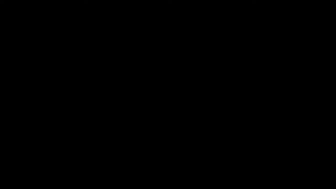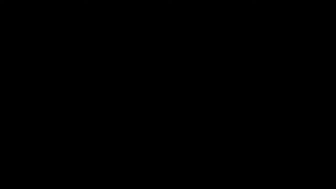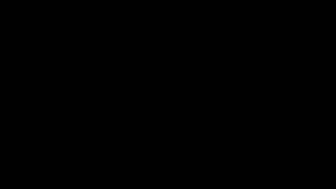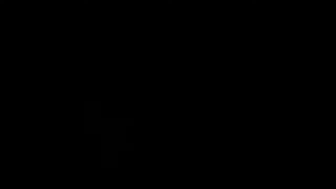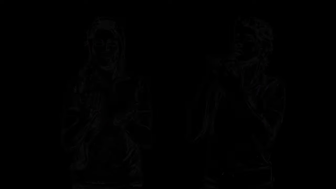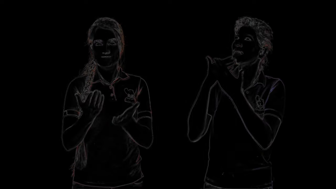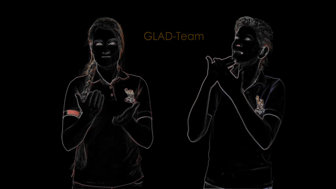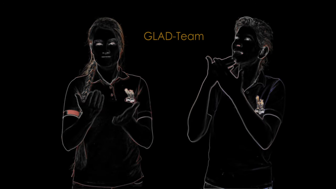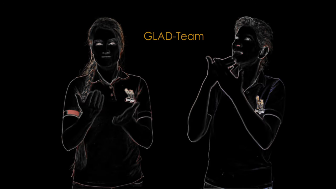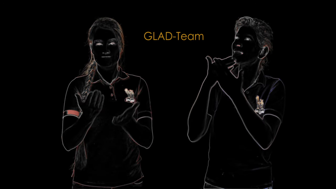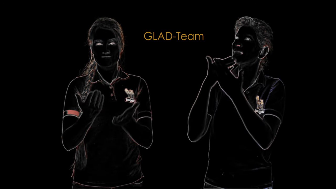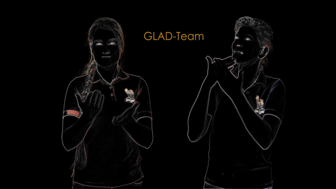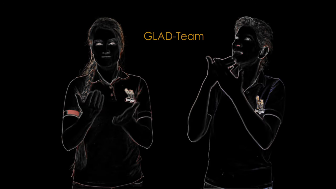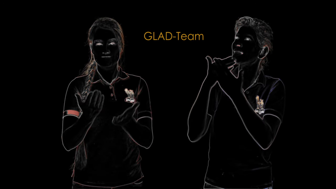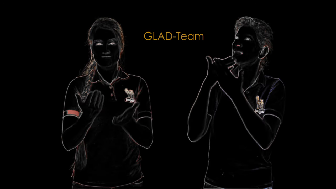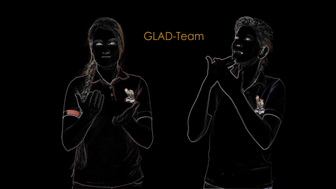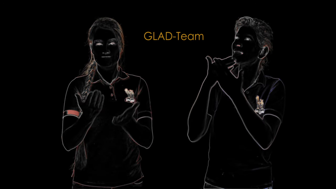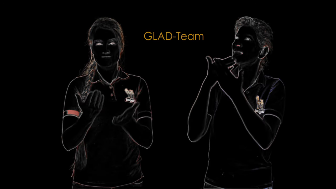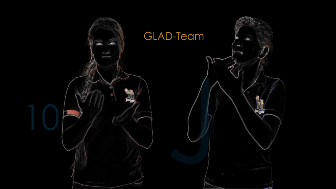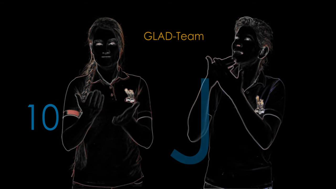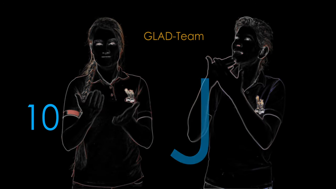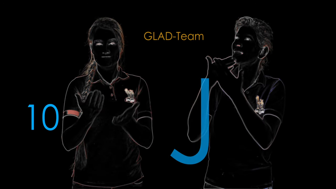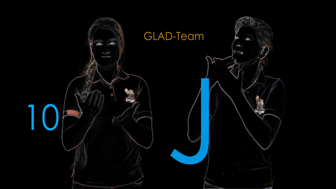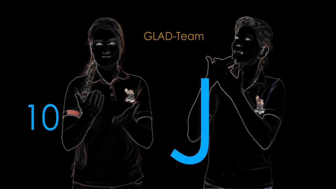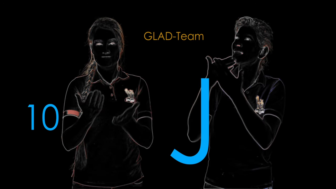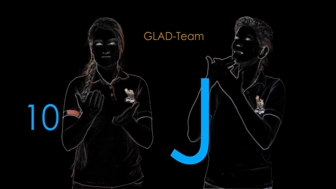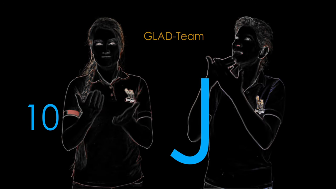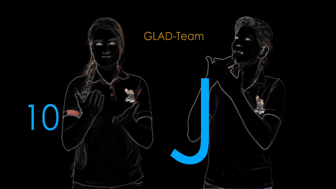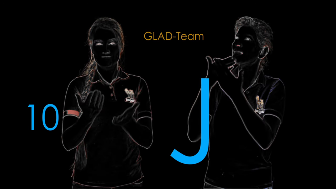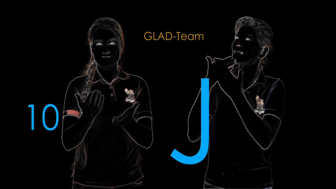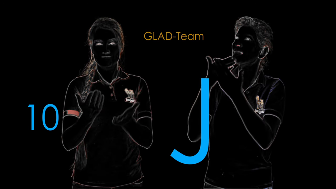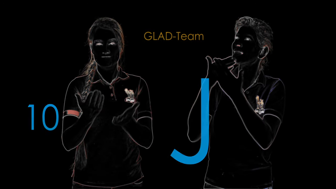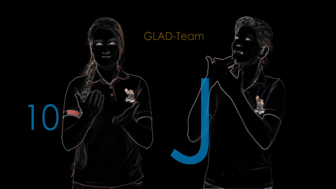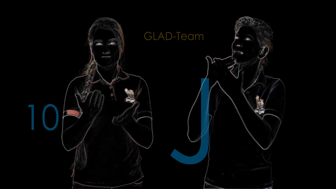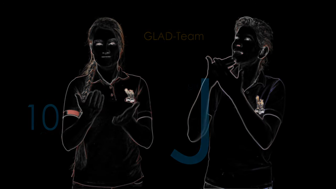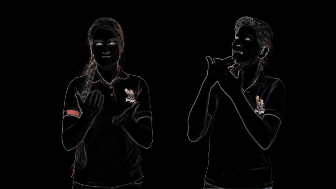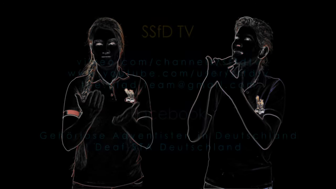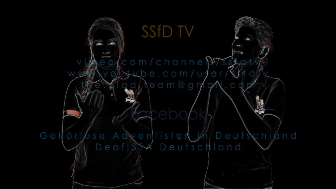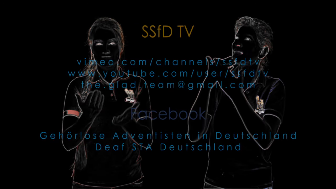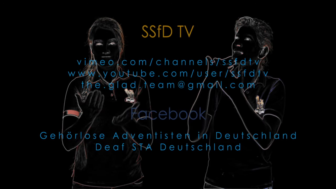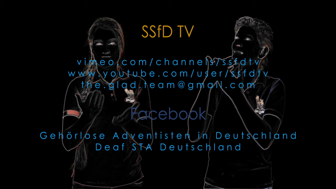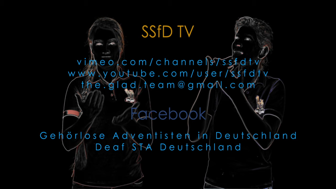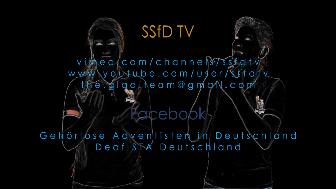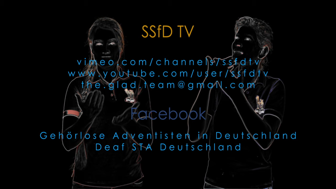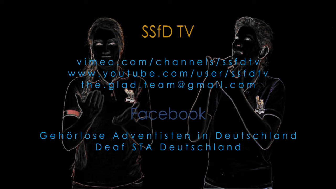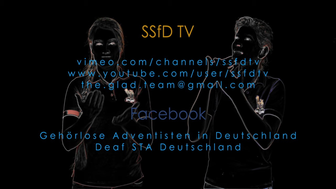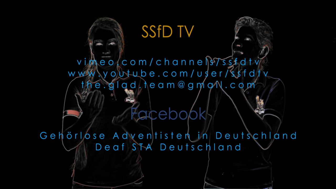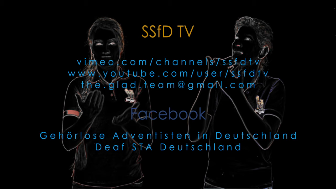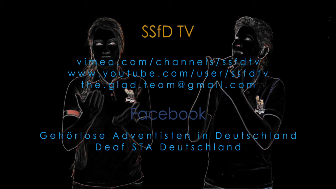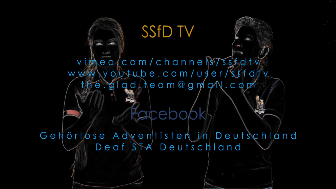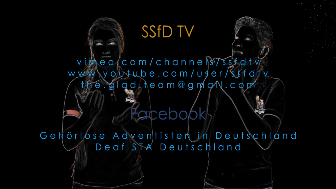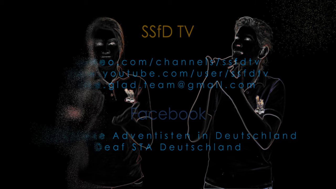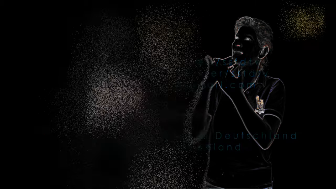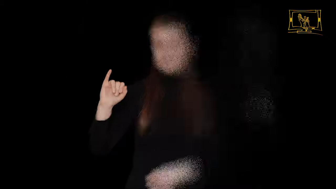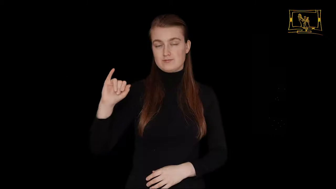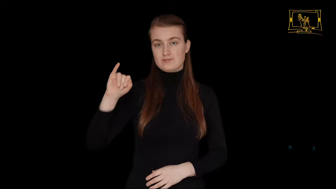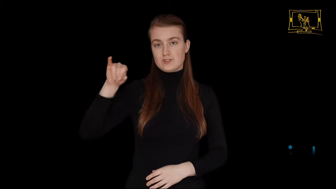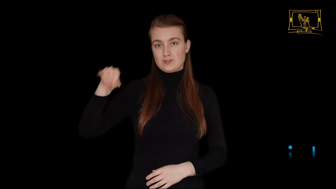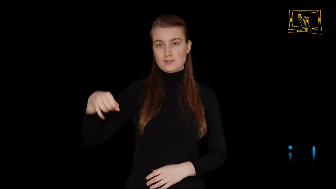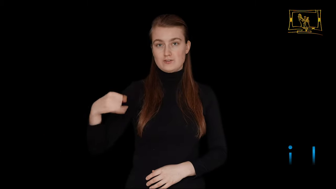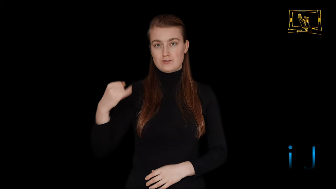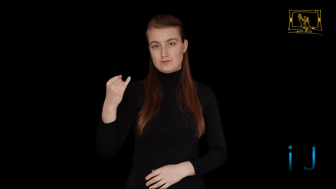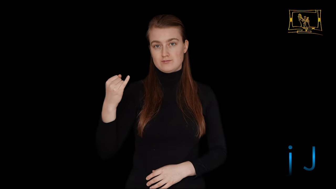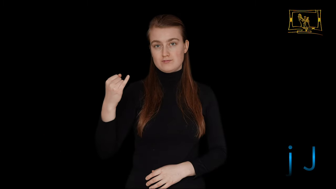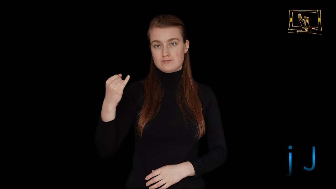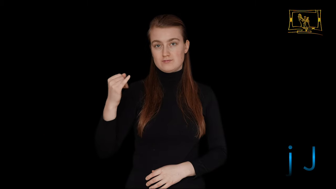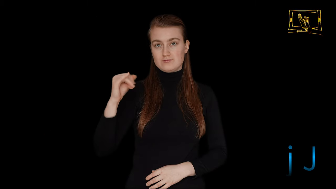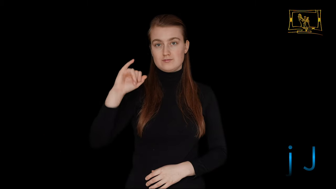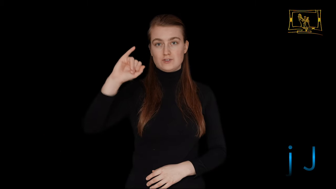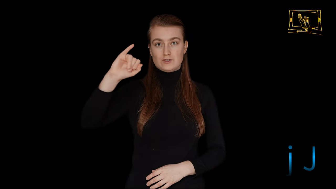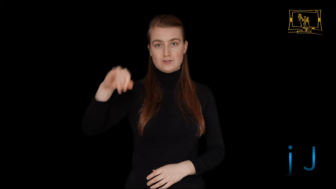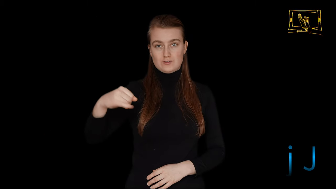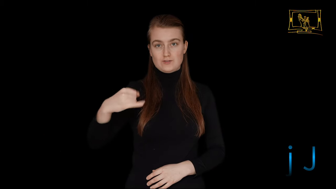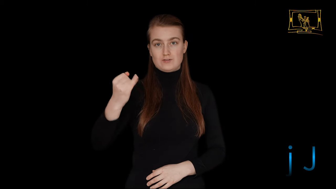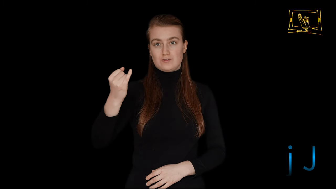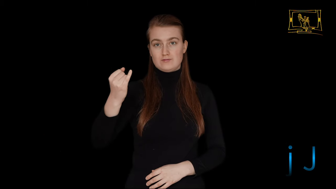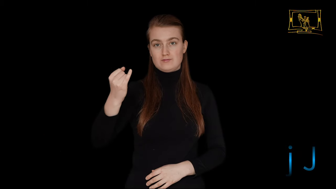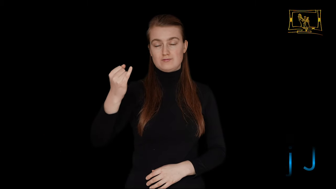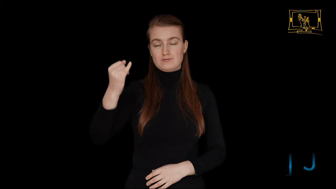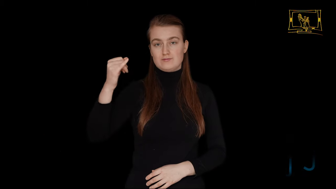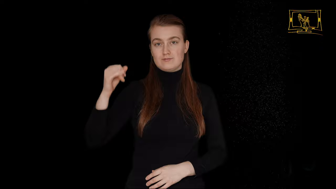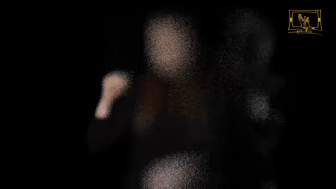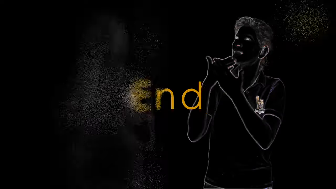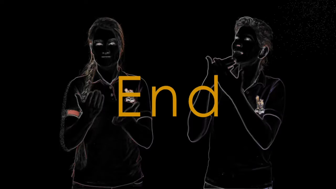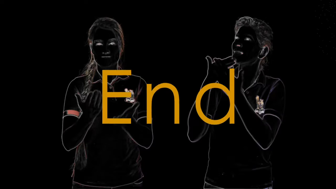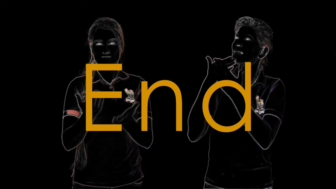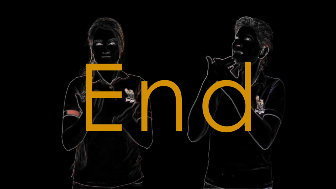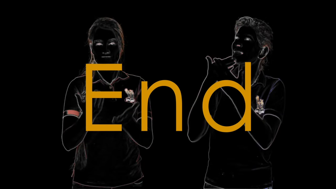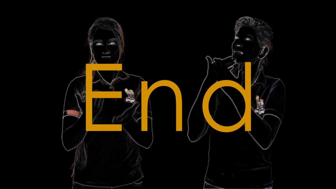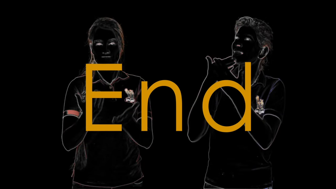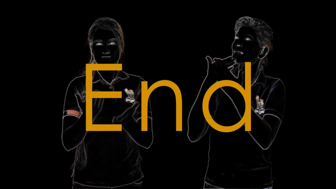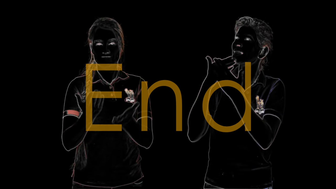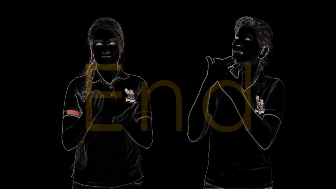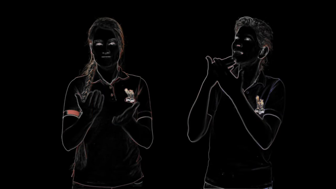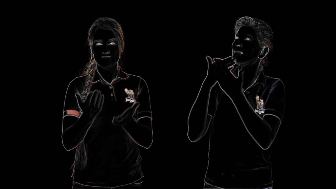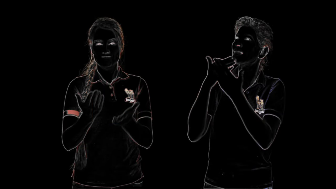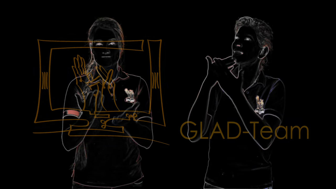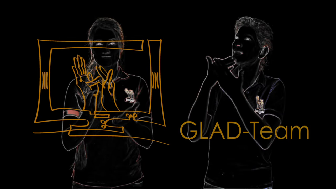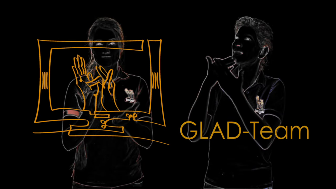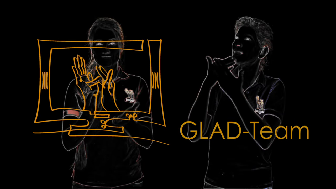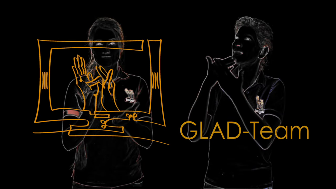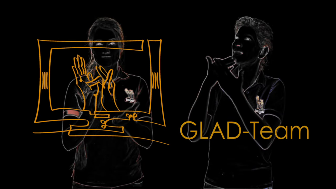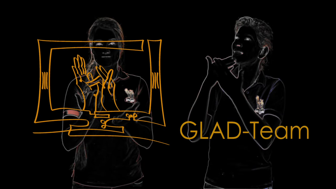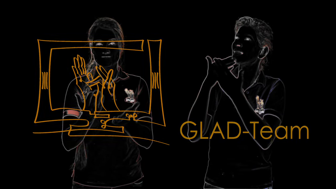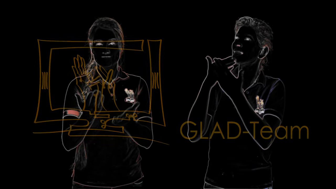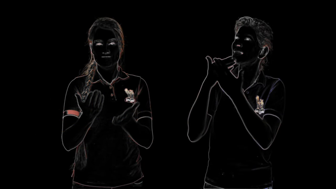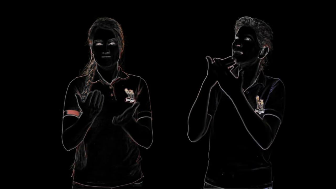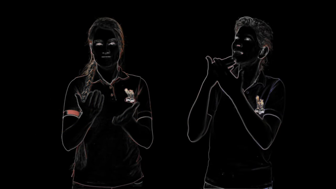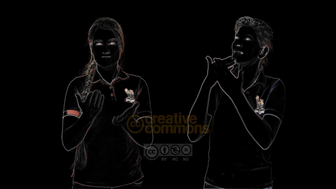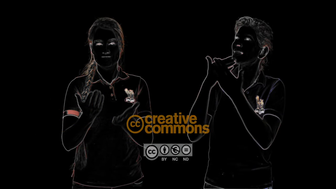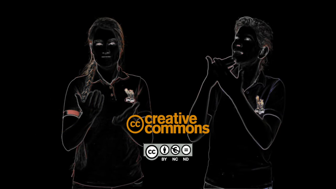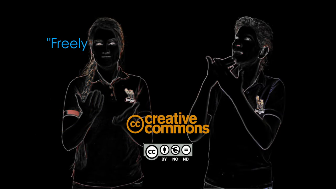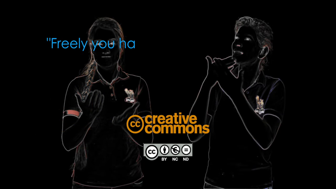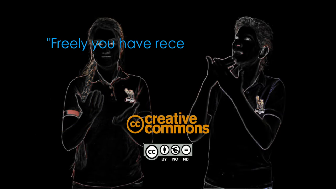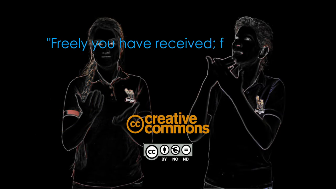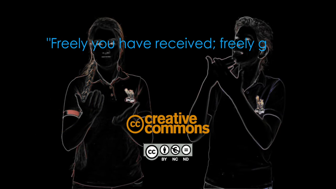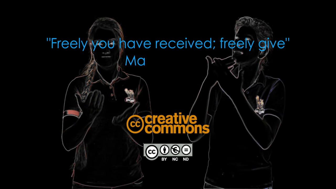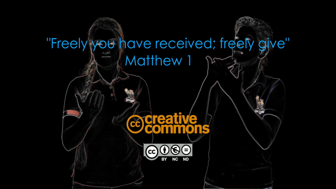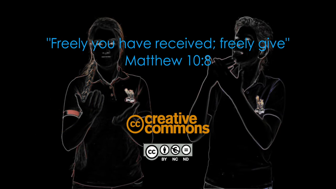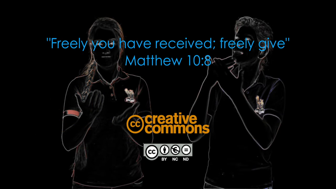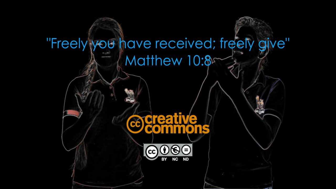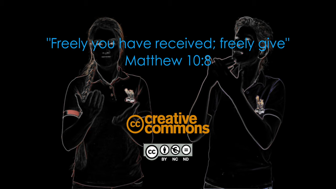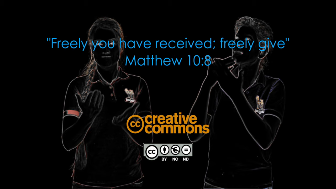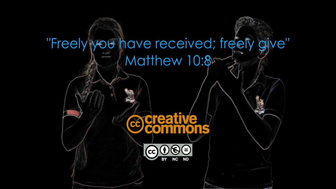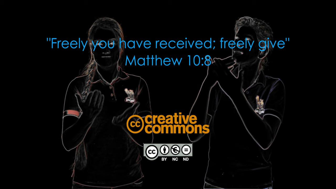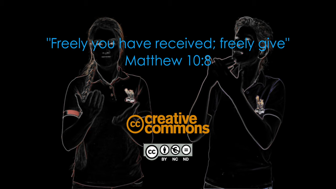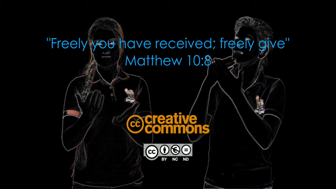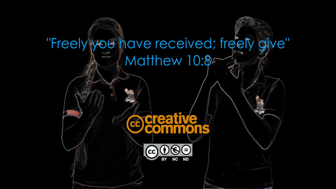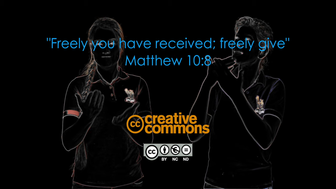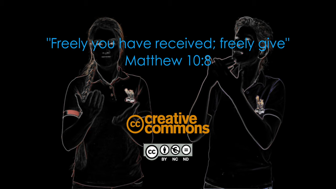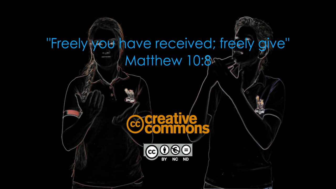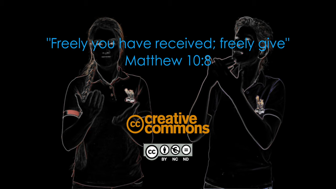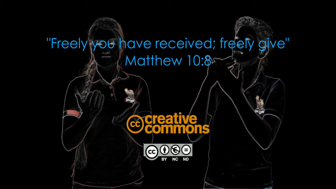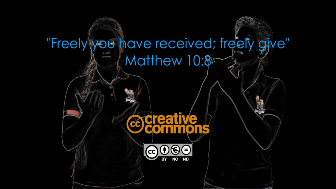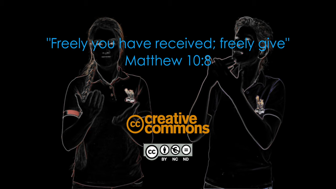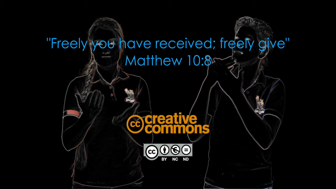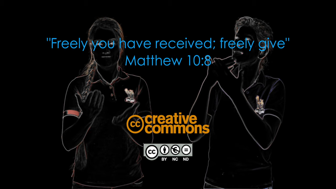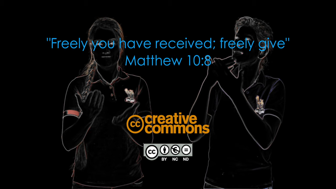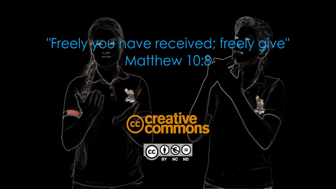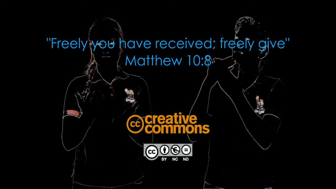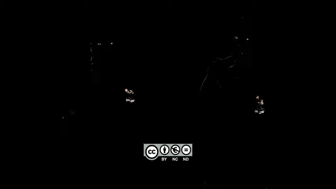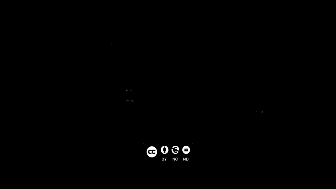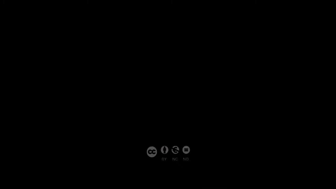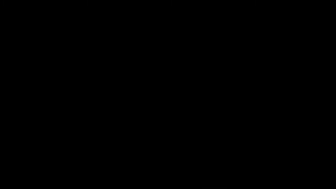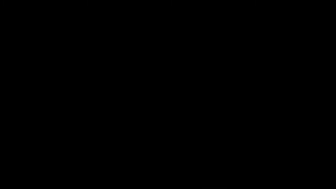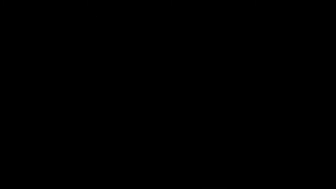J